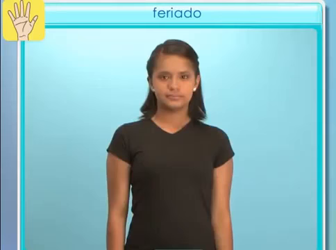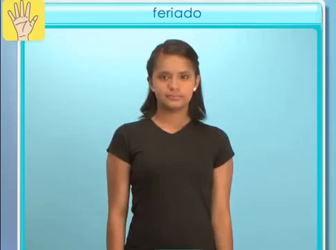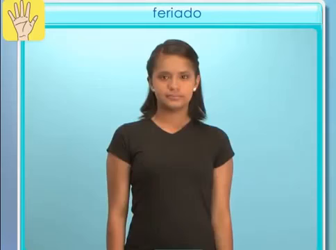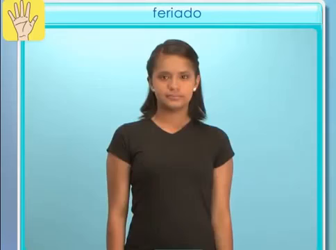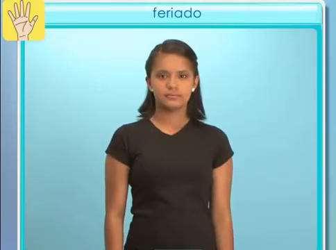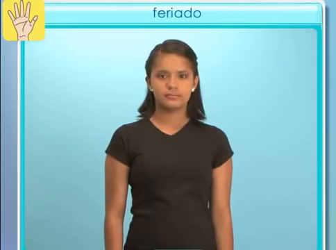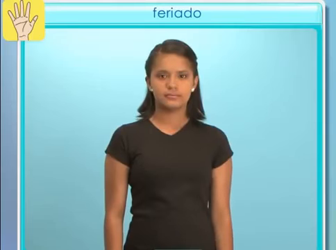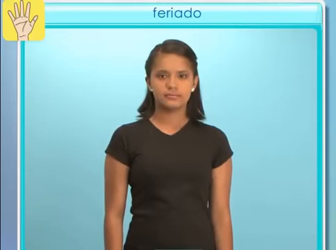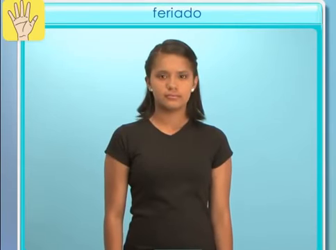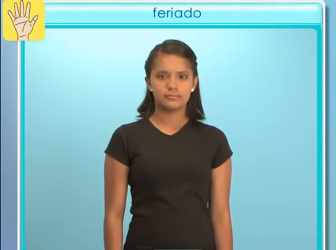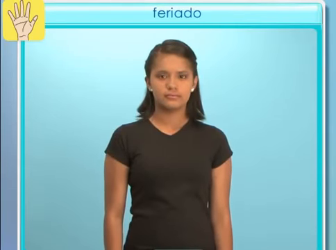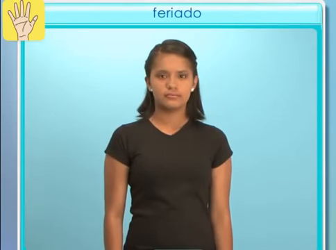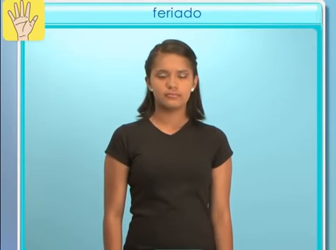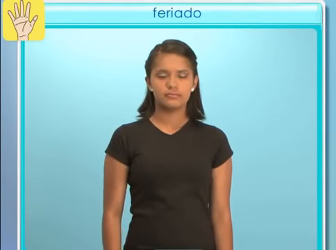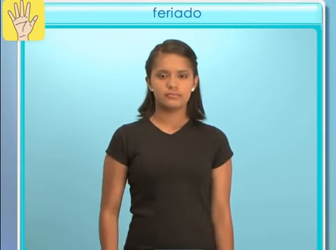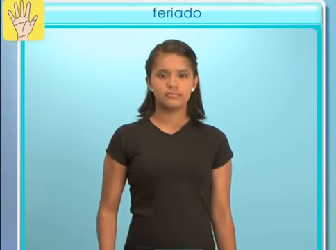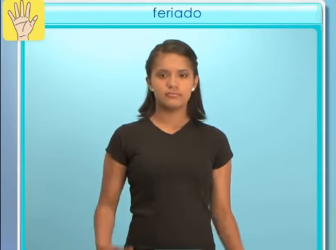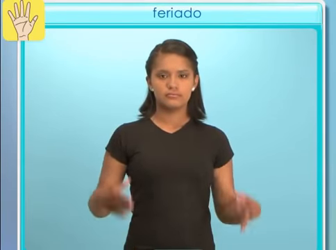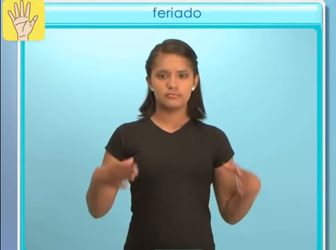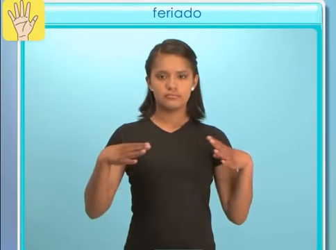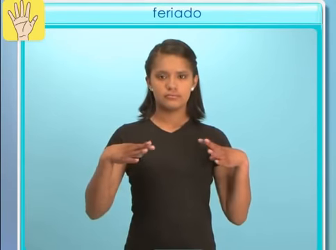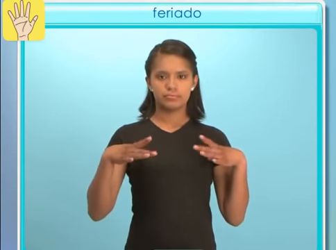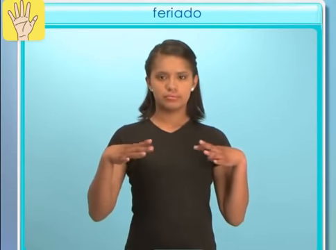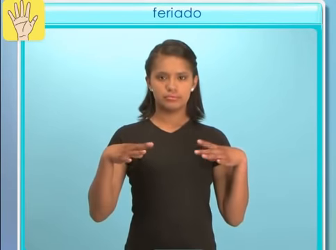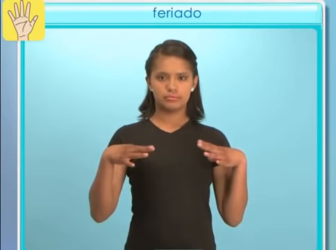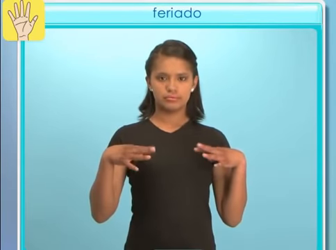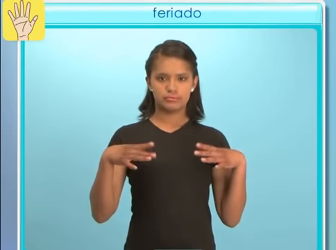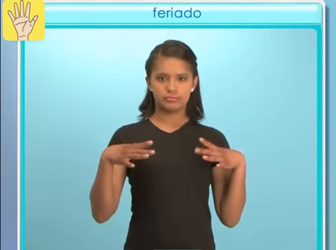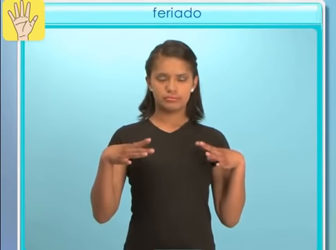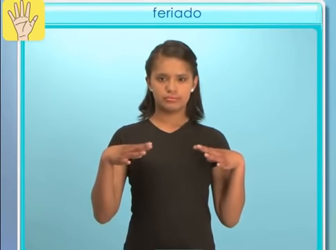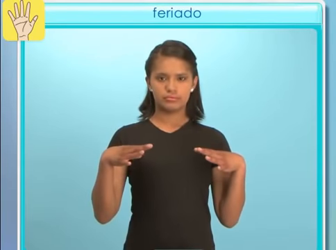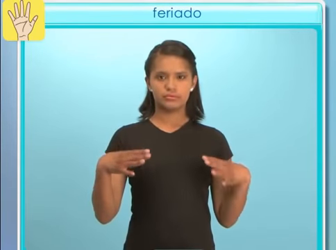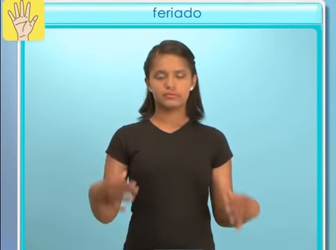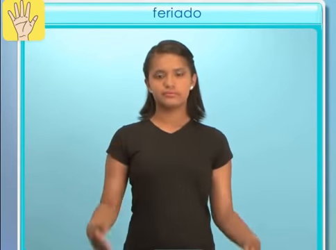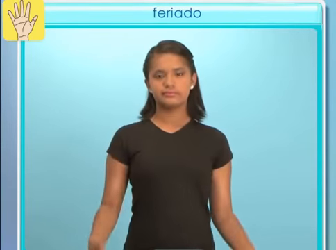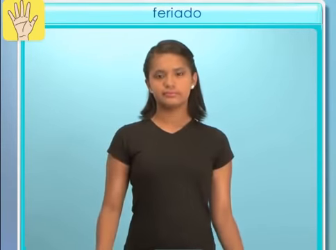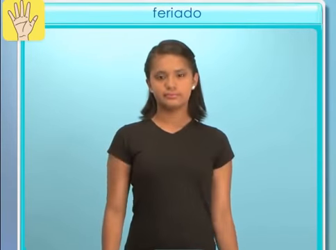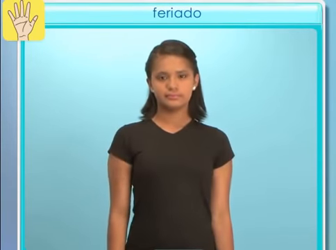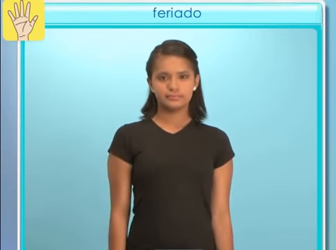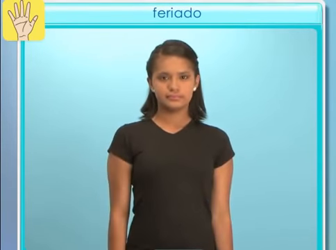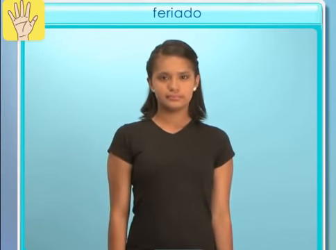FERIADO